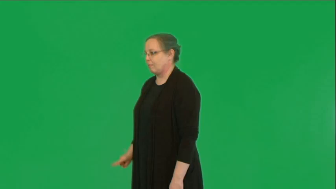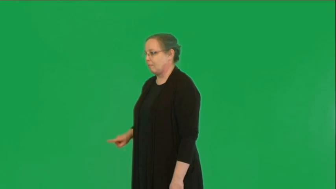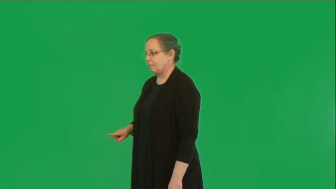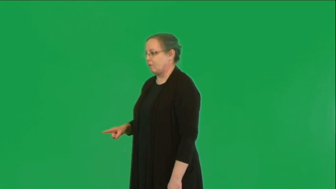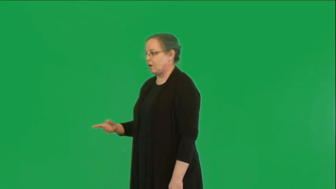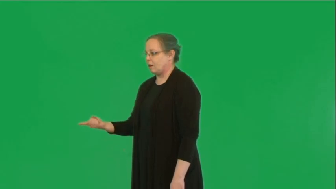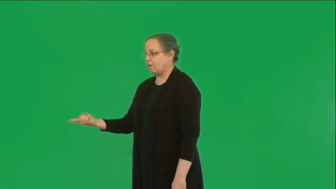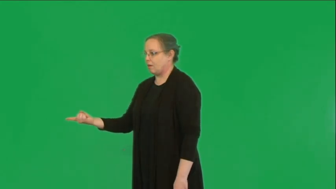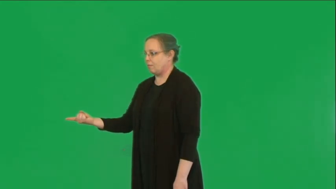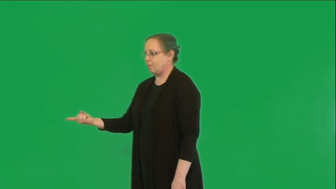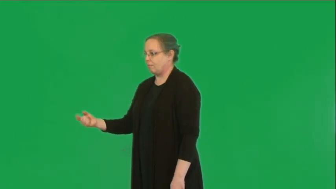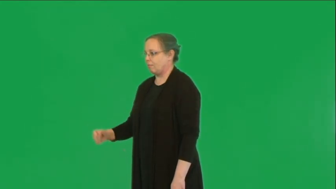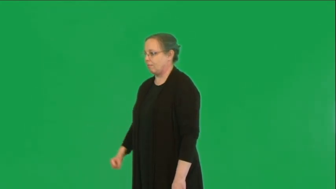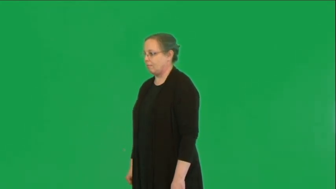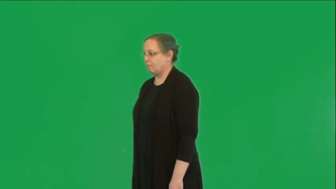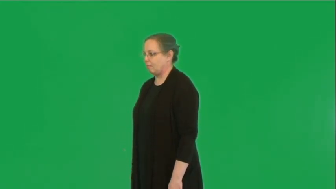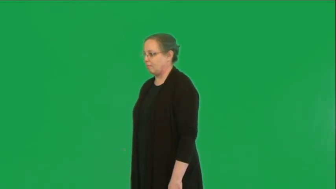Francja